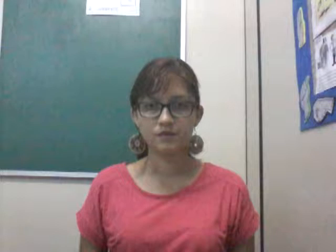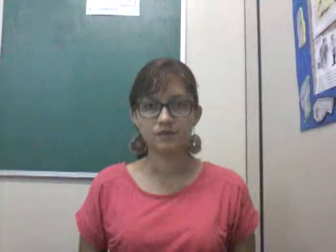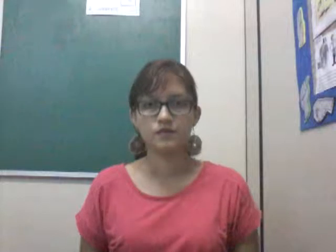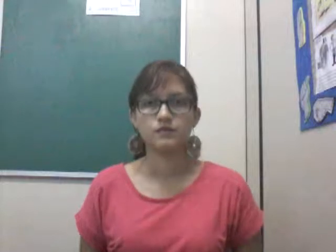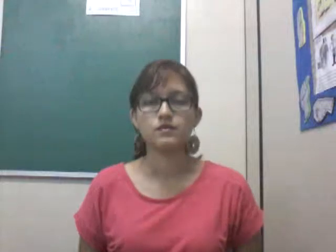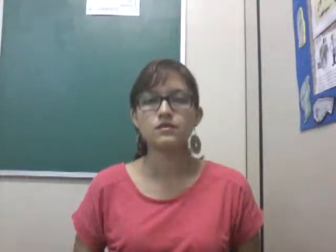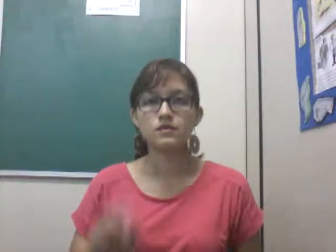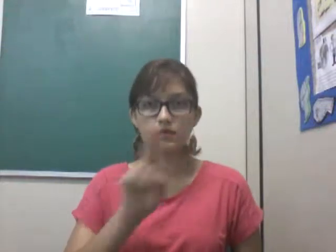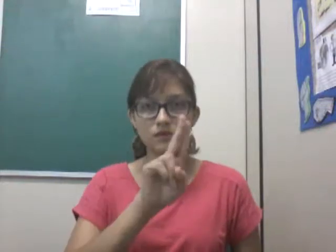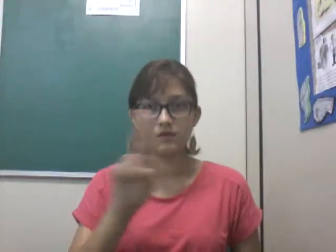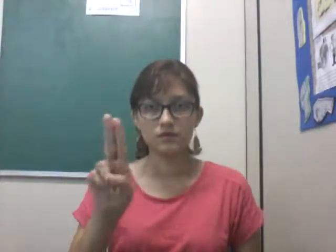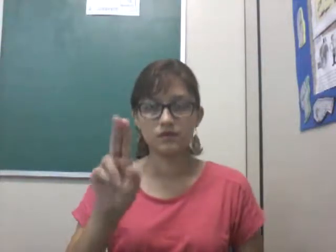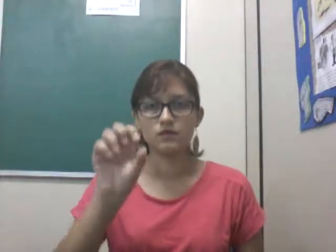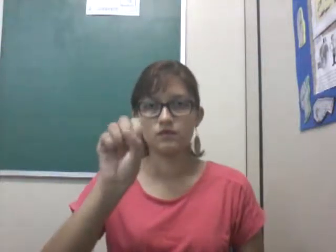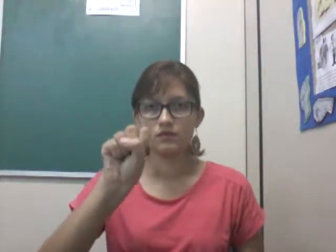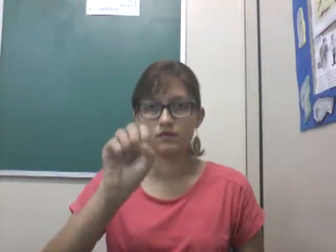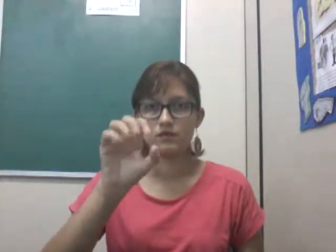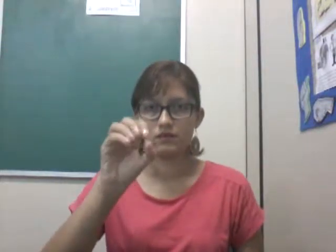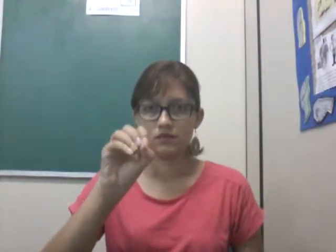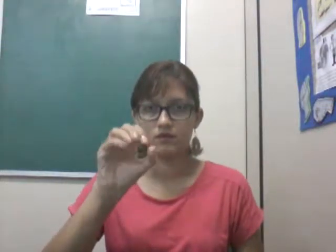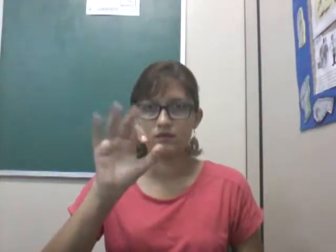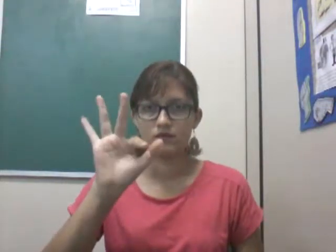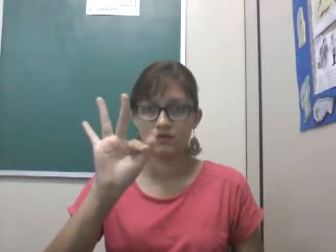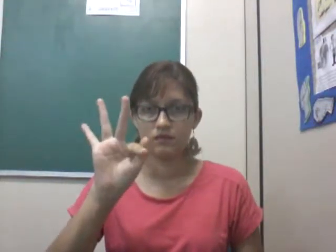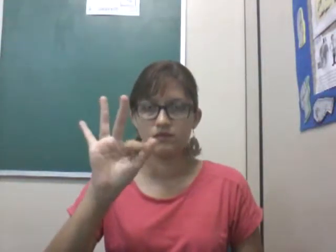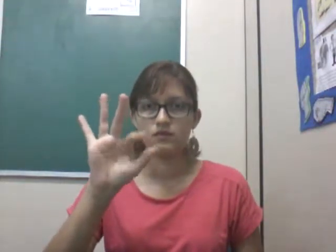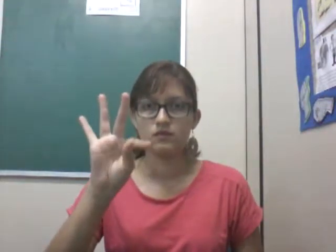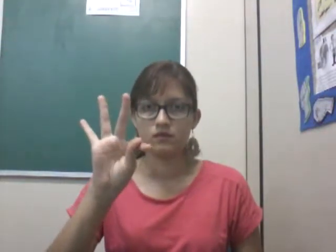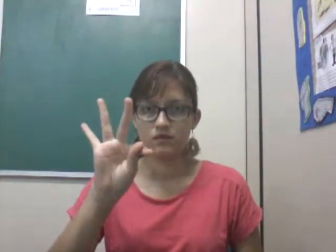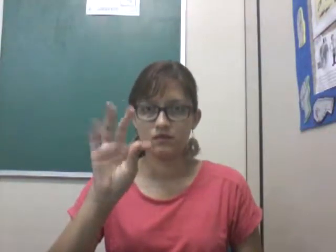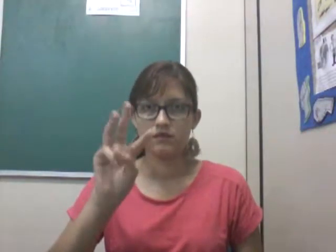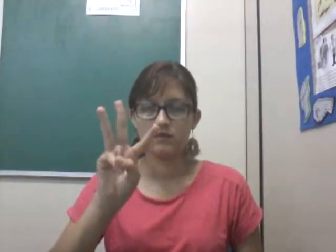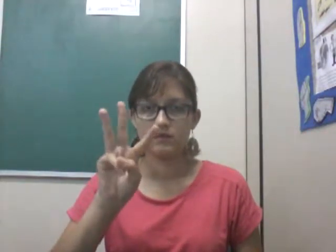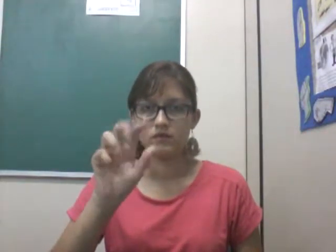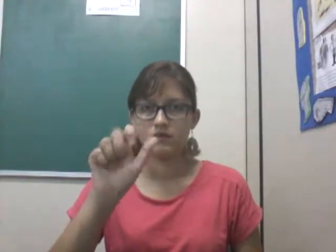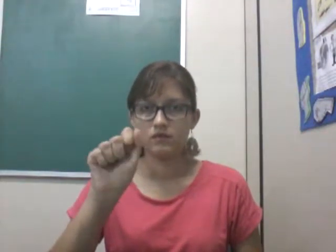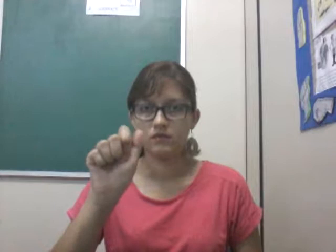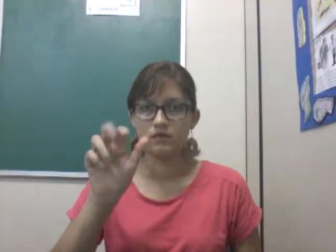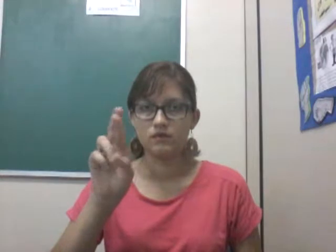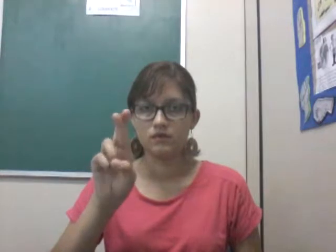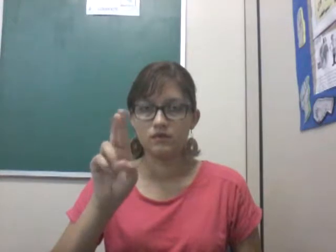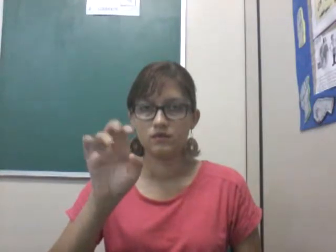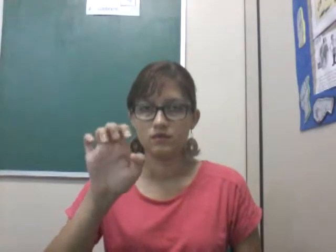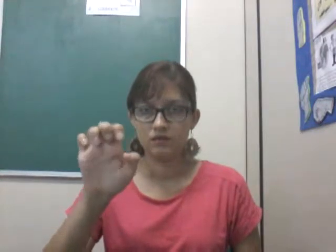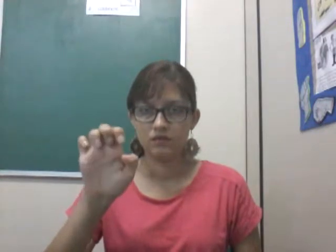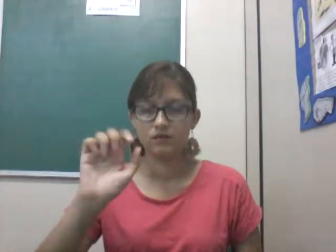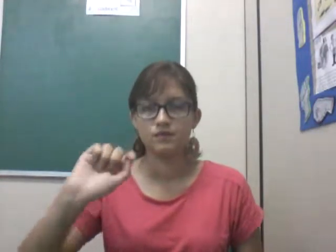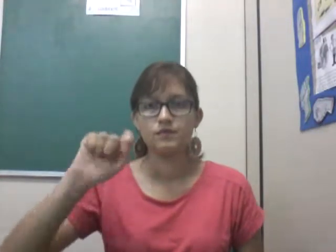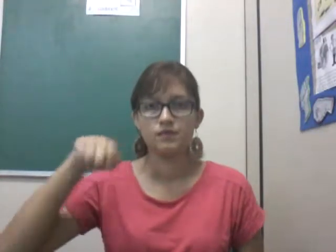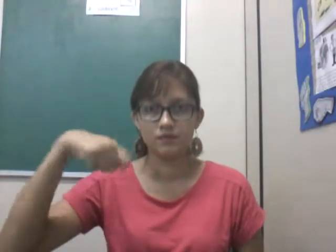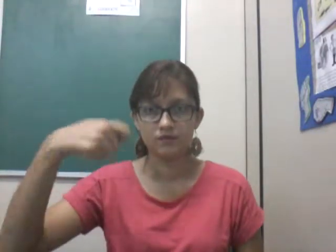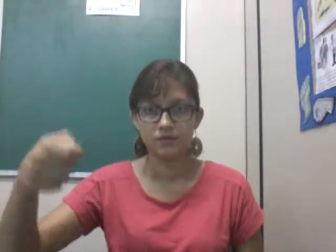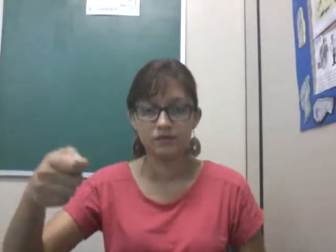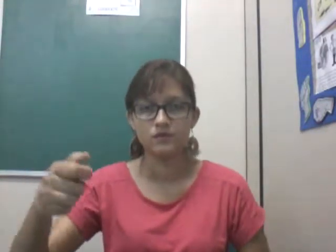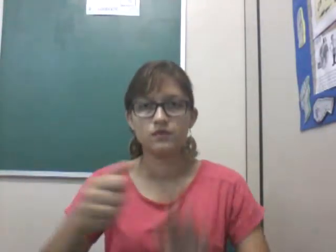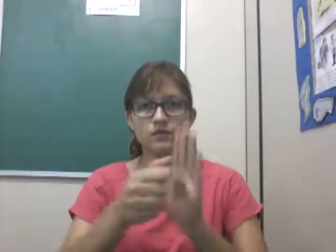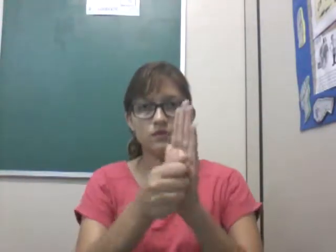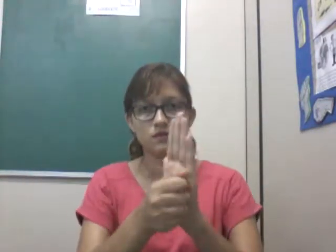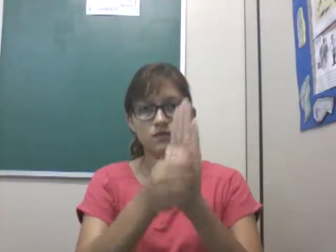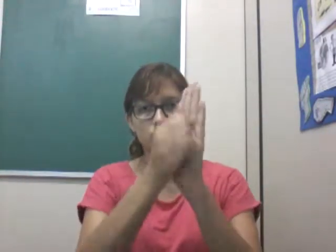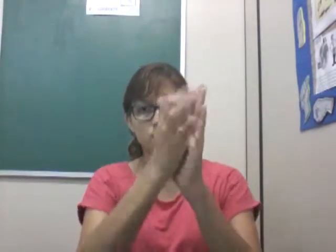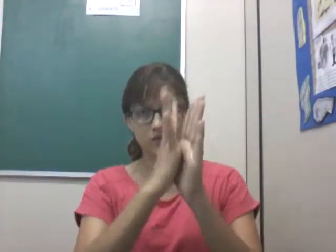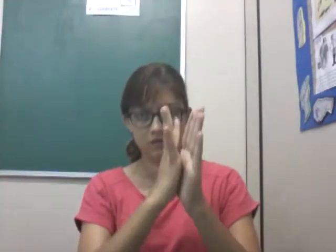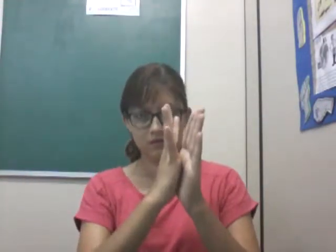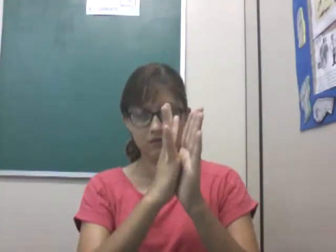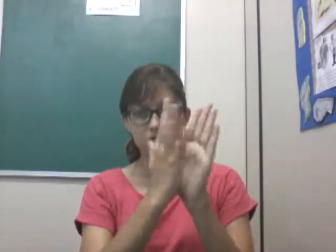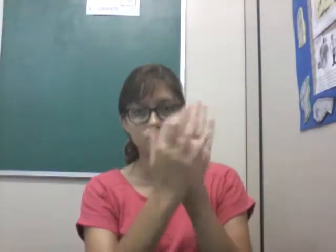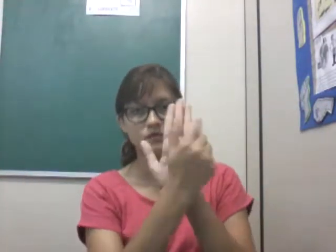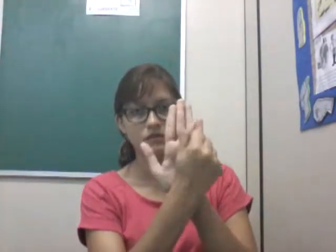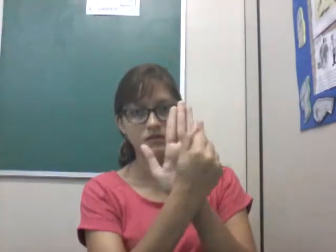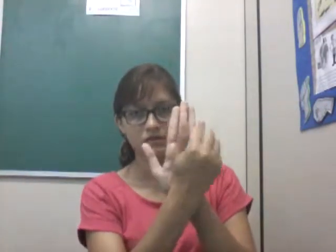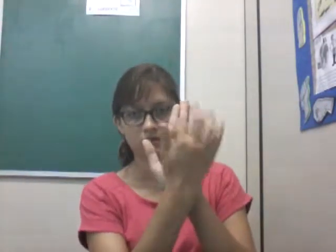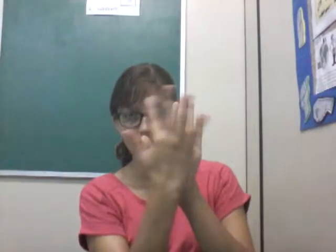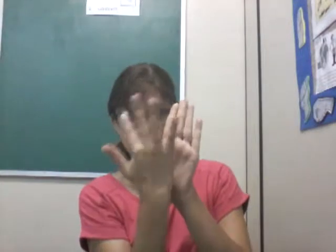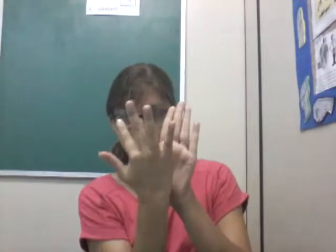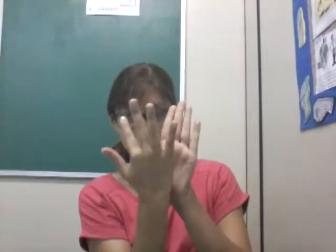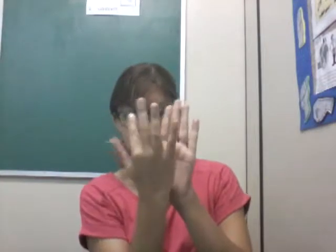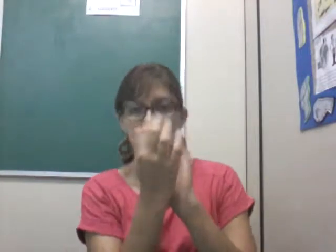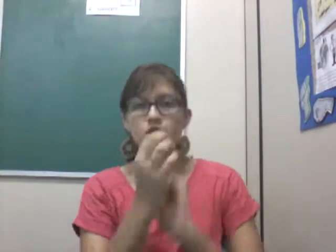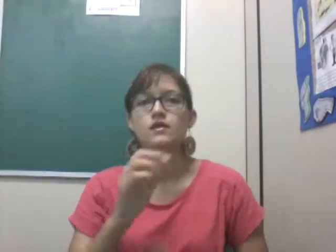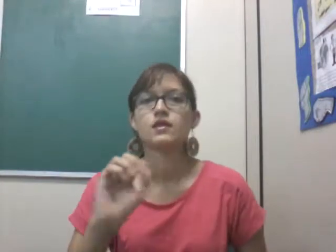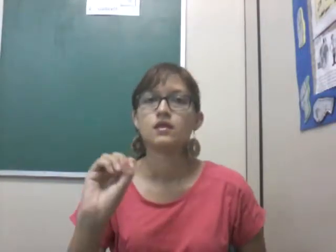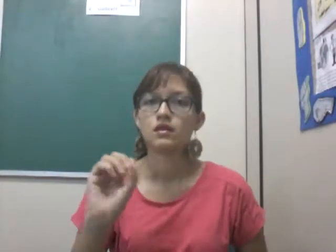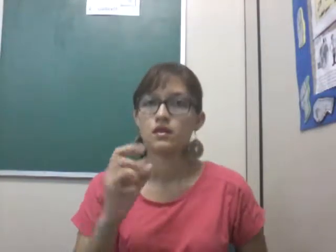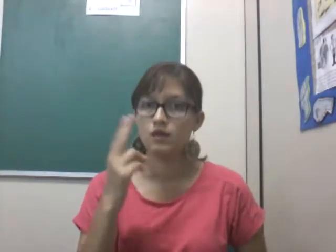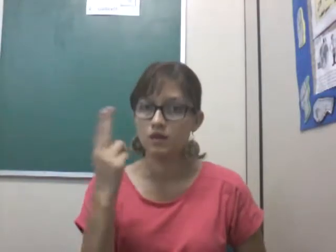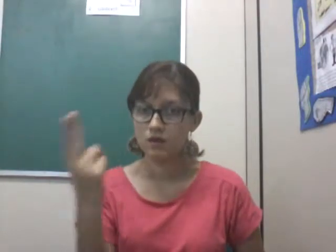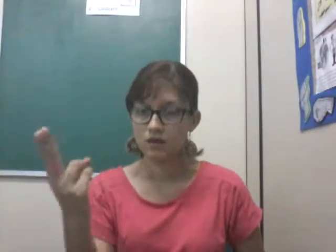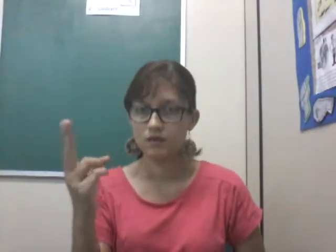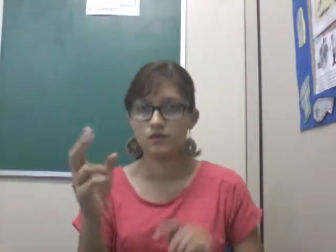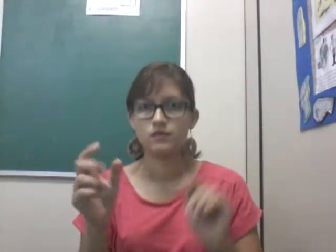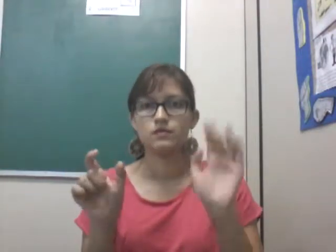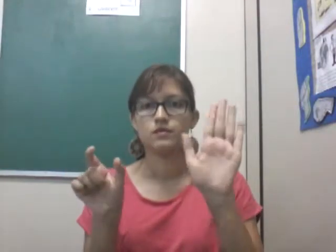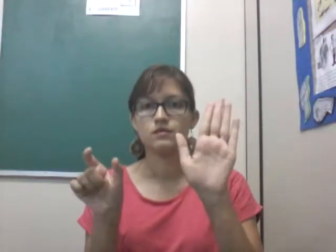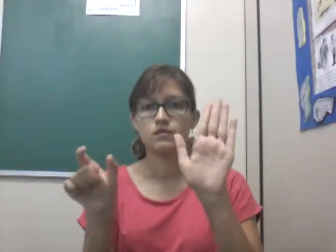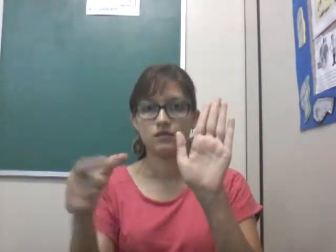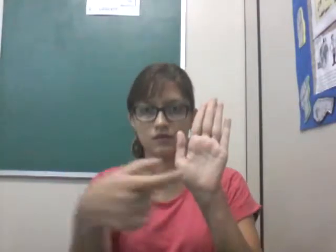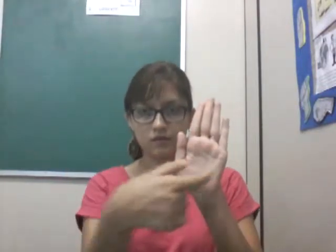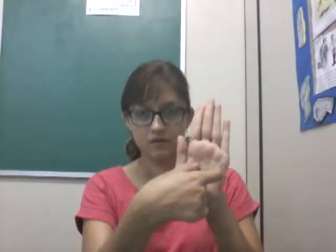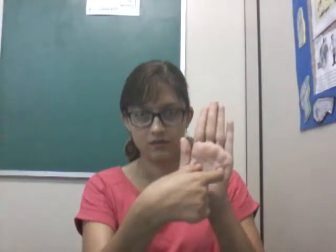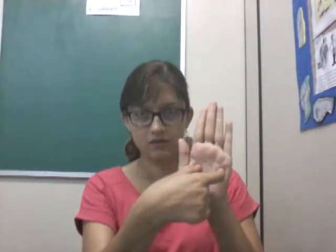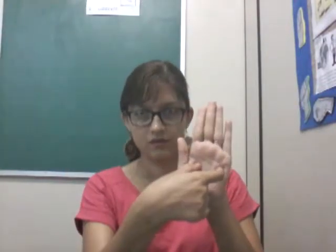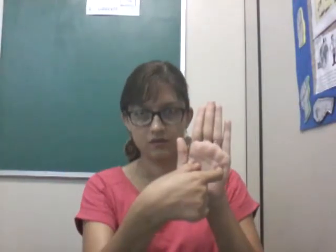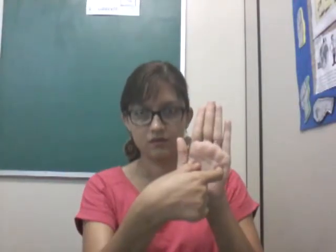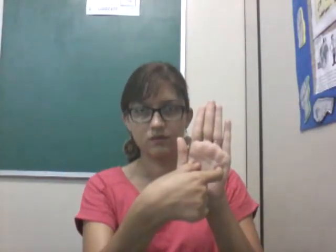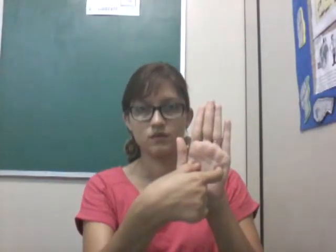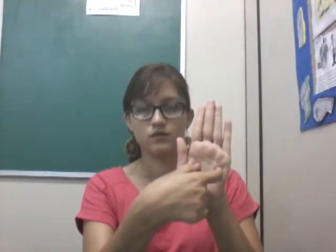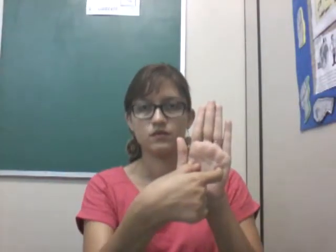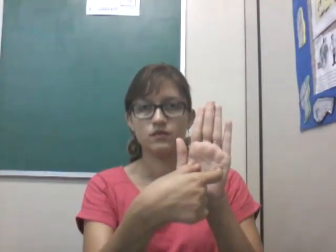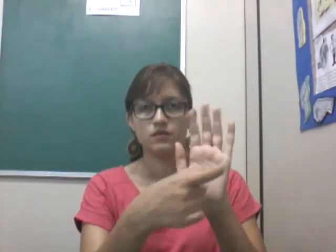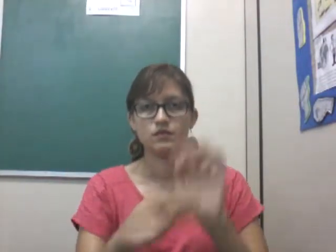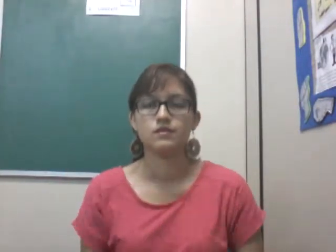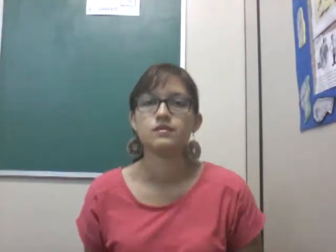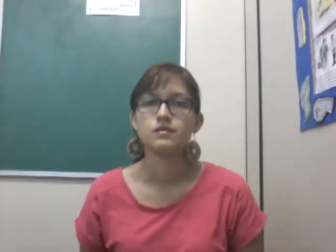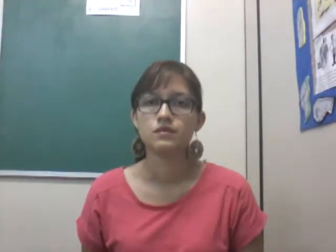SOFTWARE